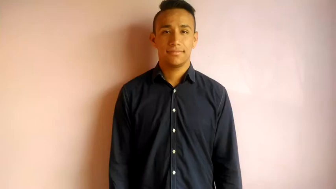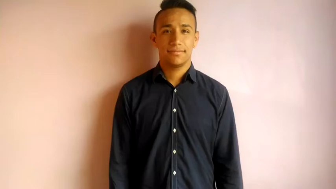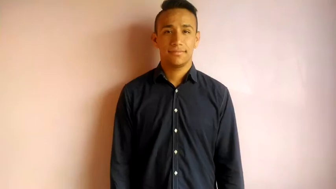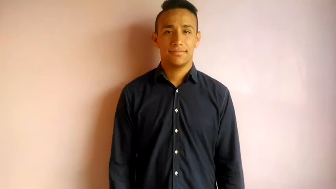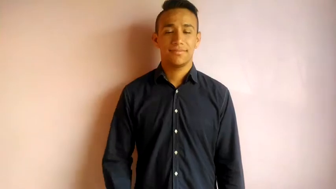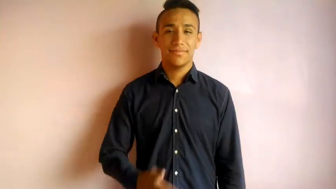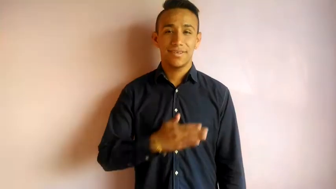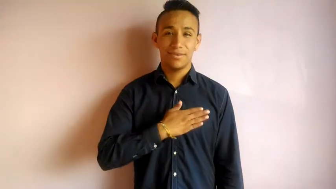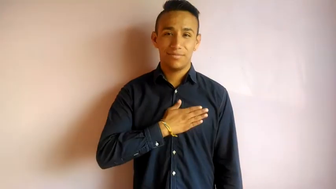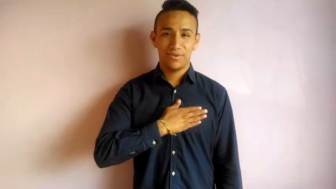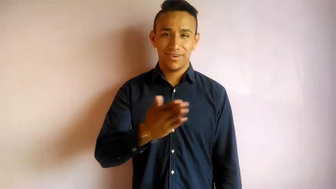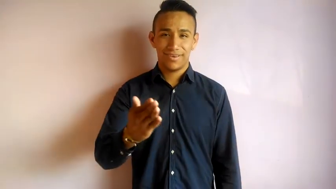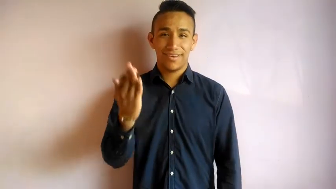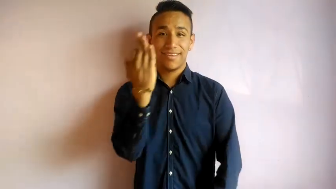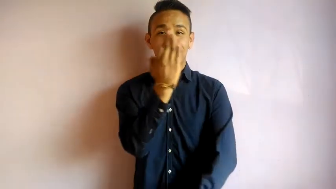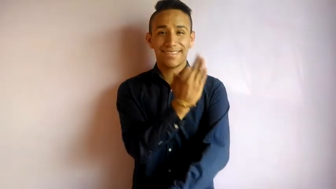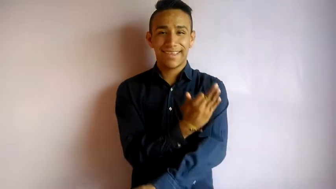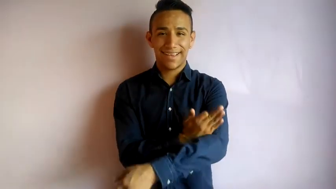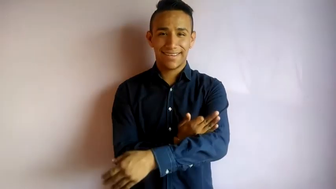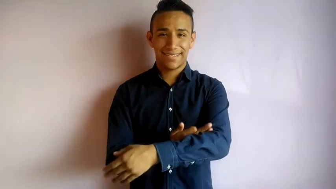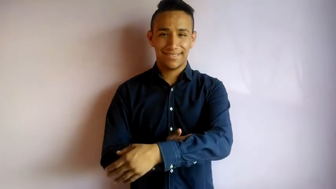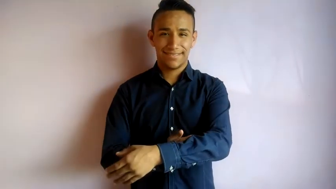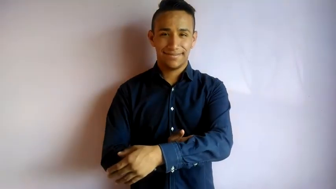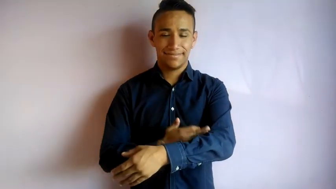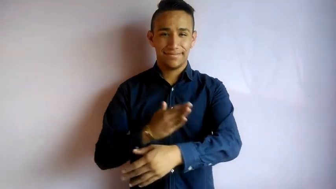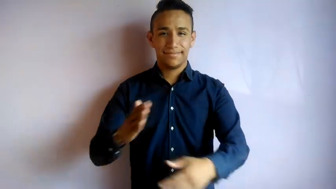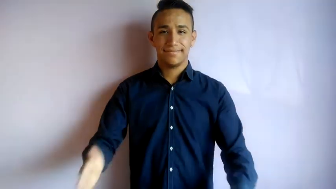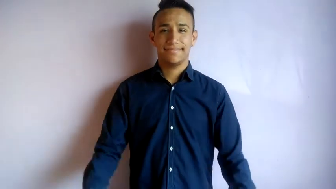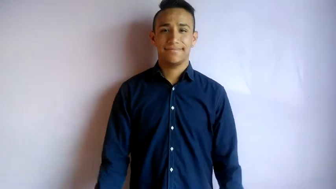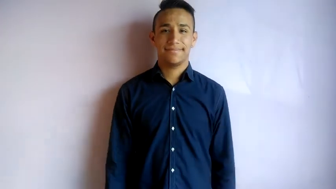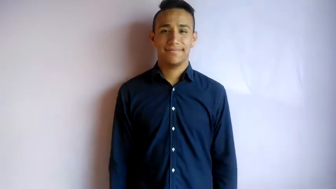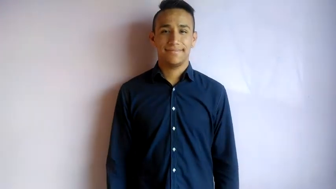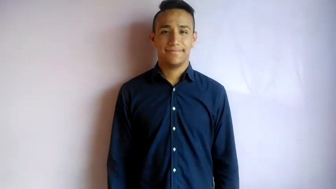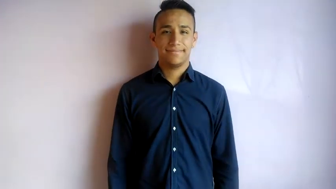buenas tardes